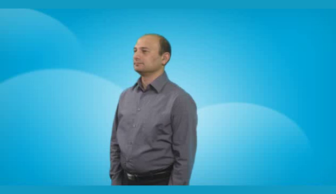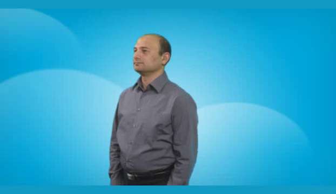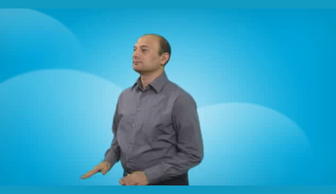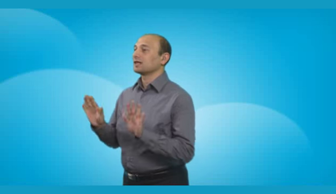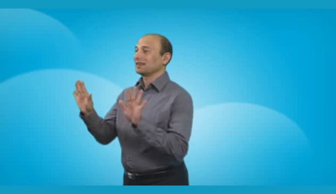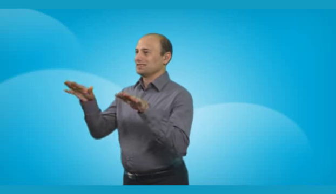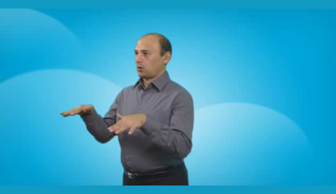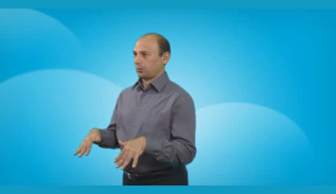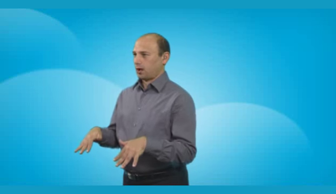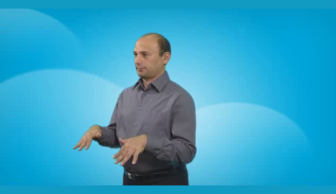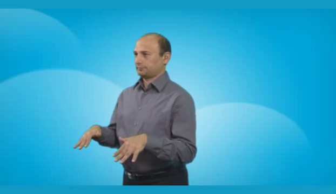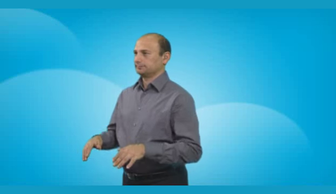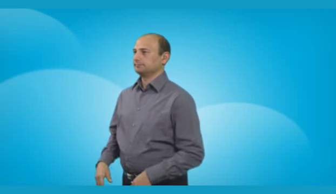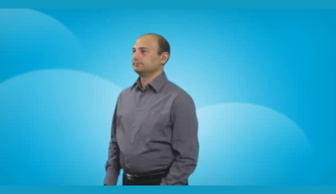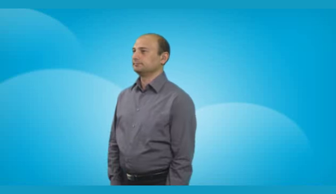10 hónap